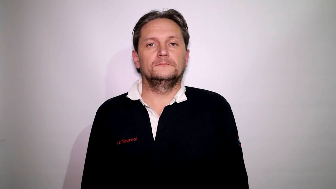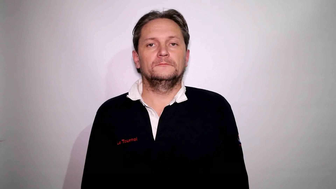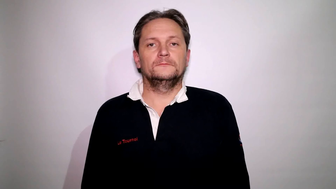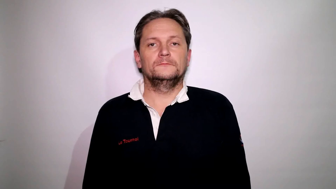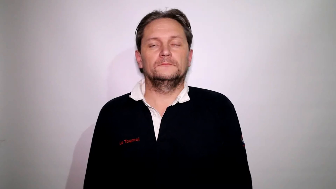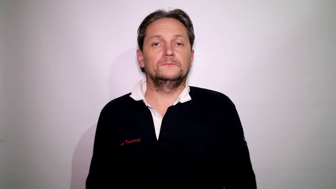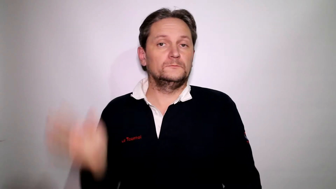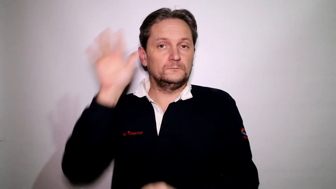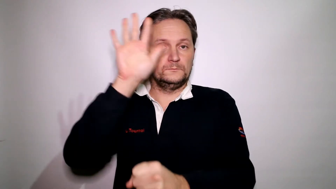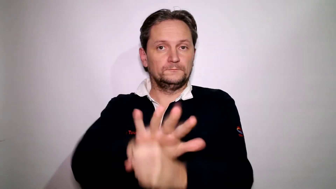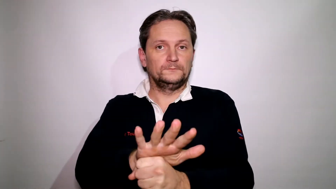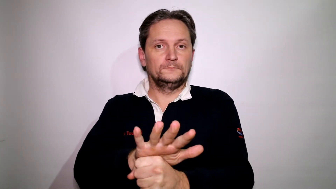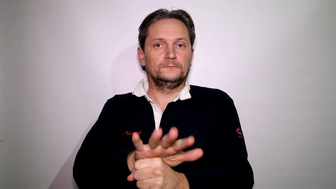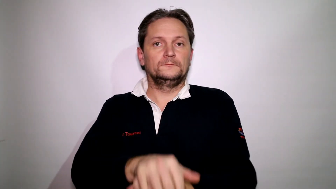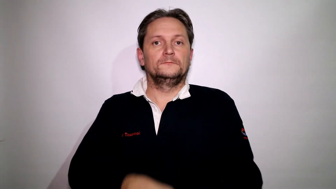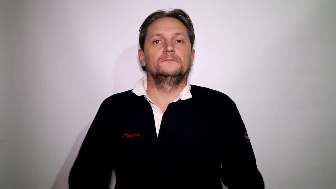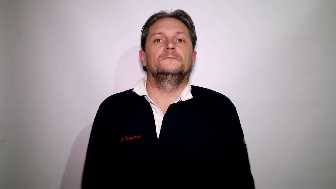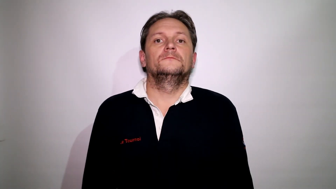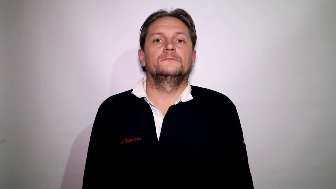Championnat